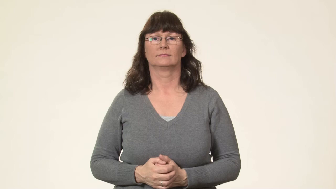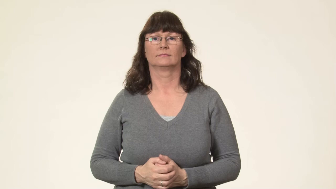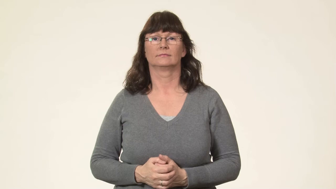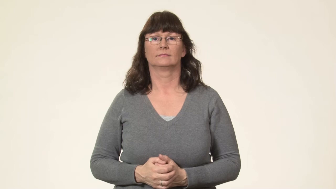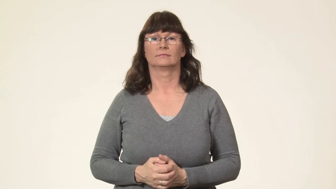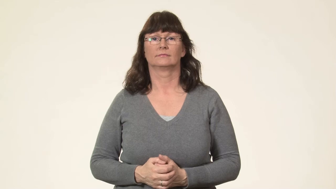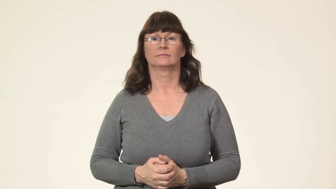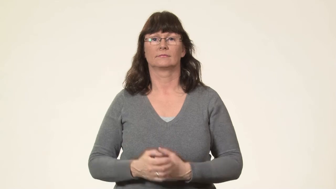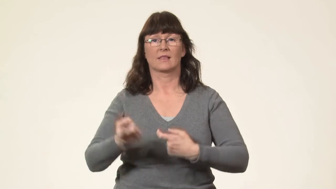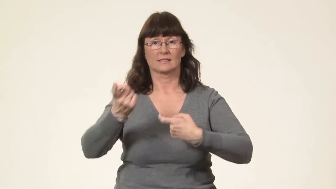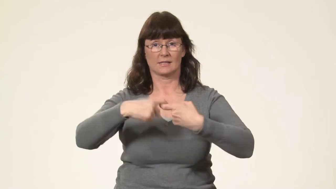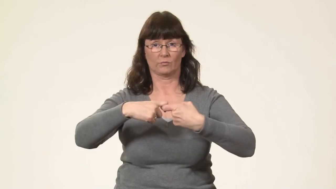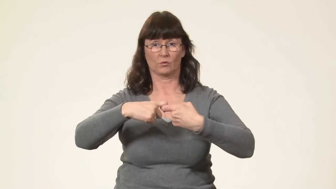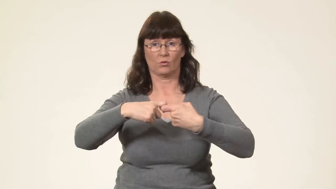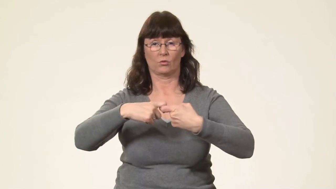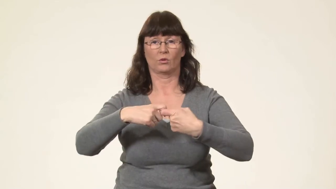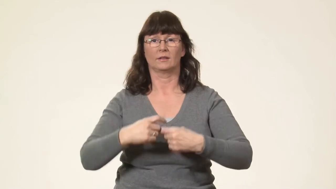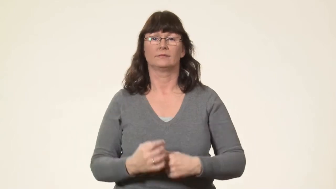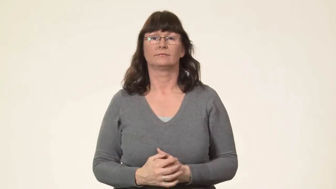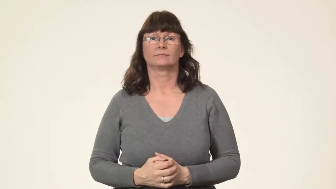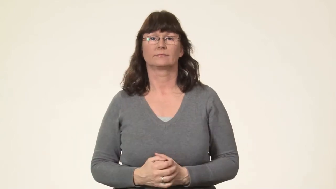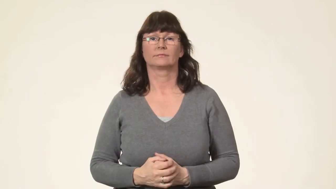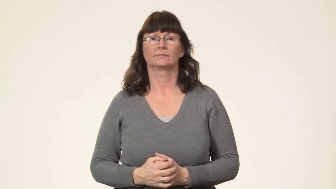Samtök